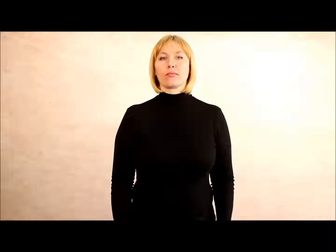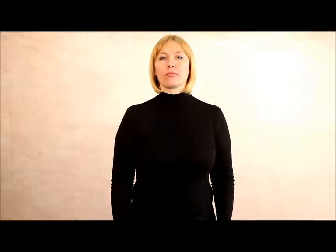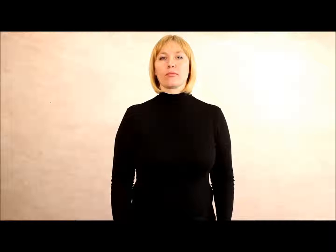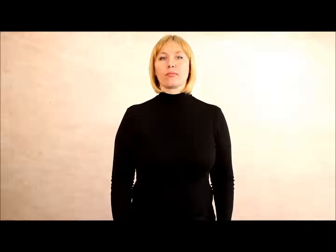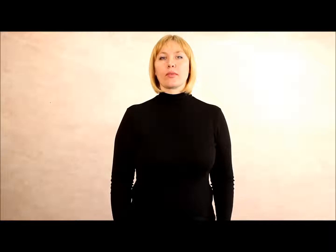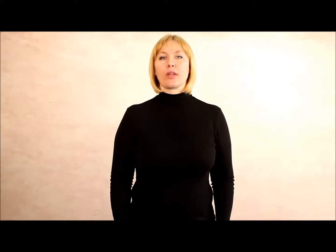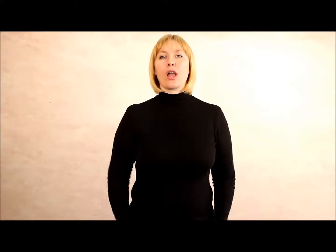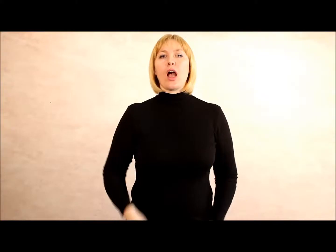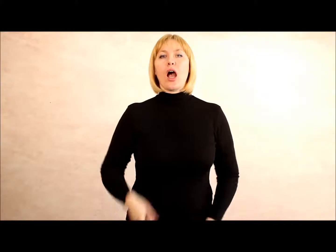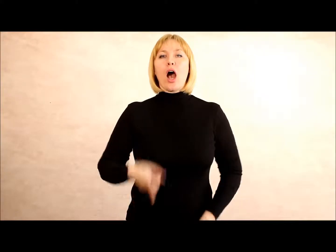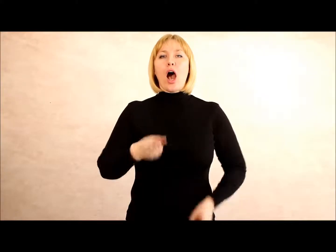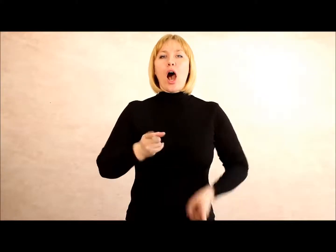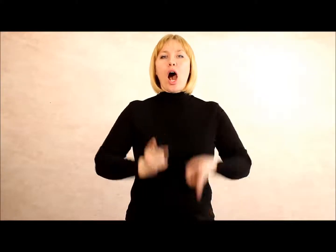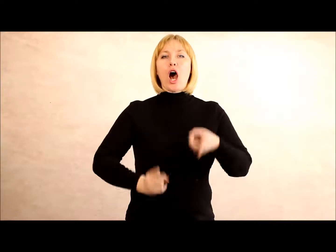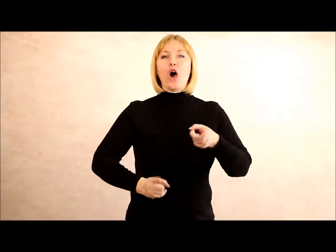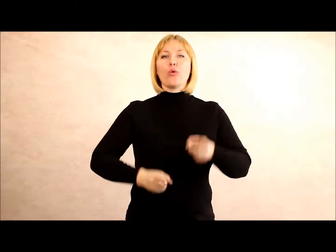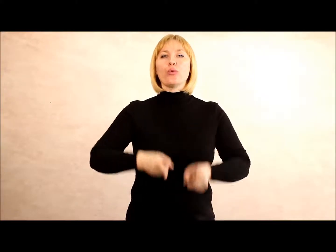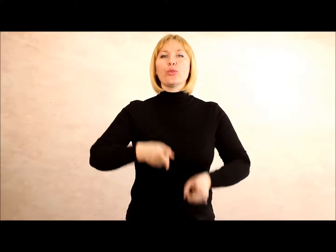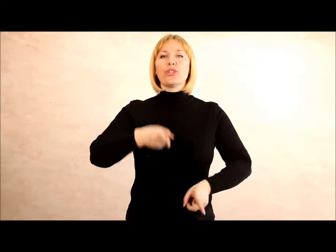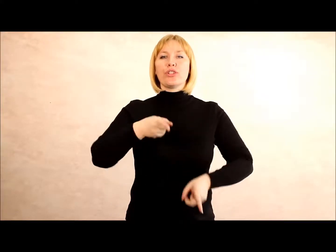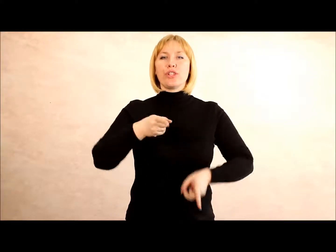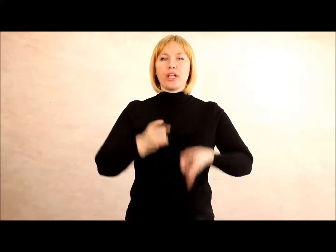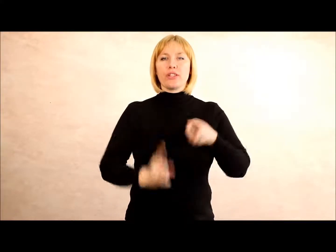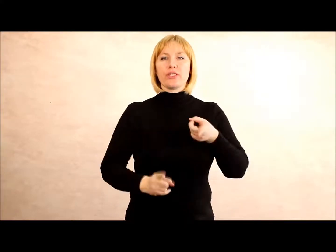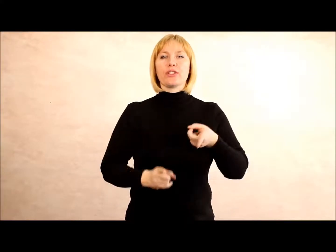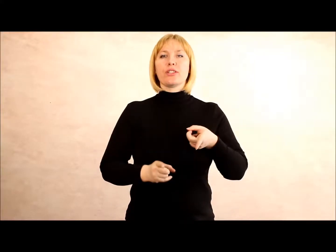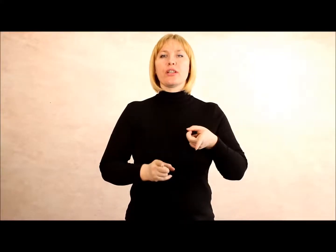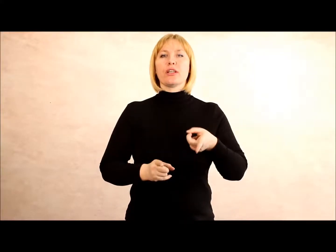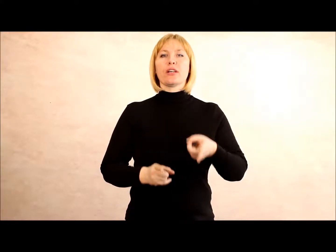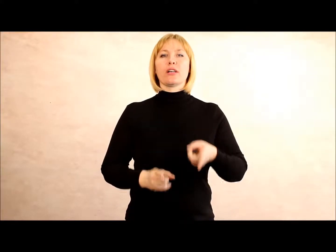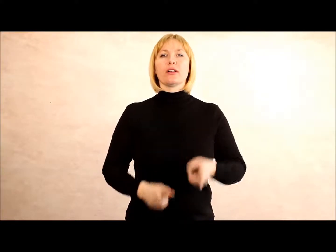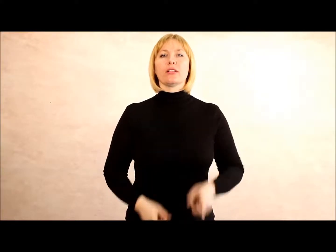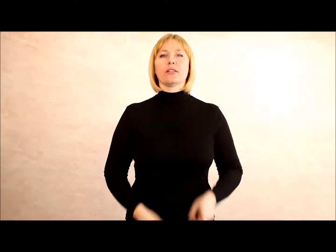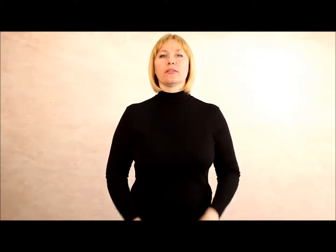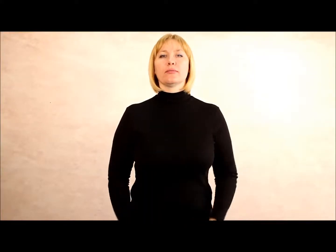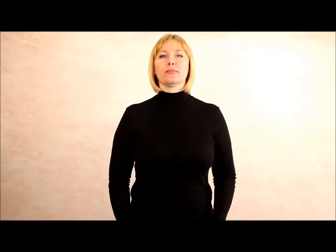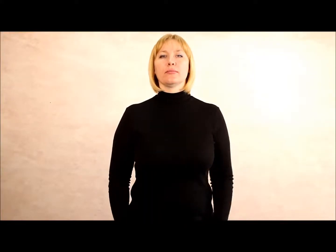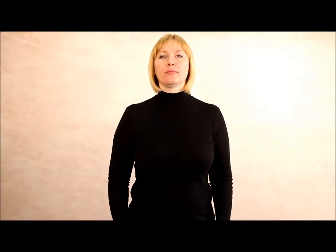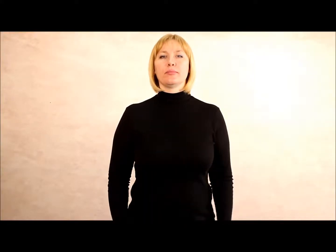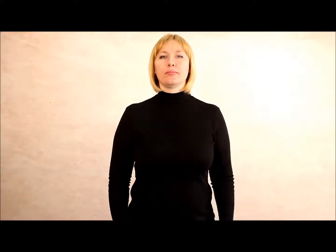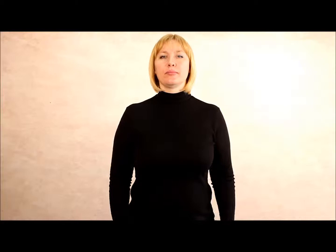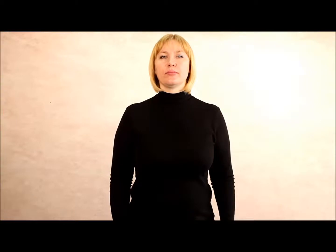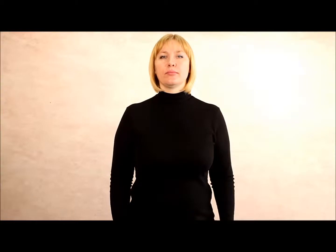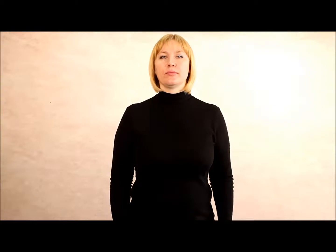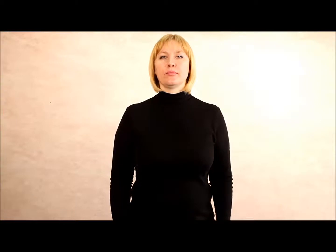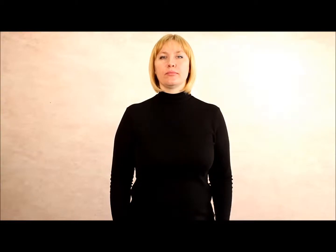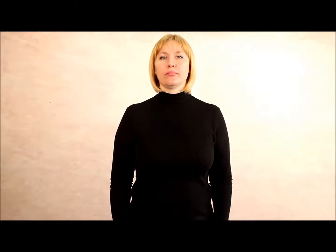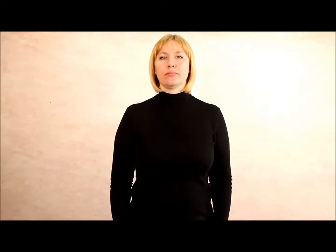Autentic